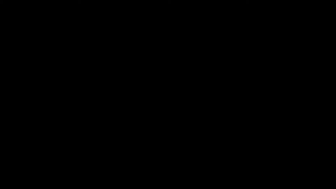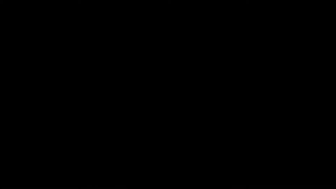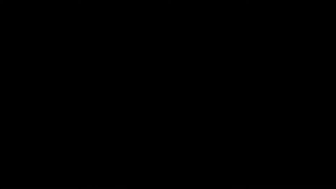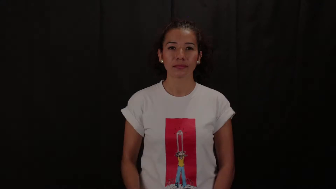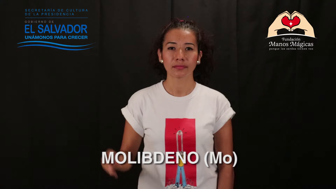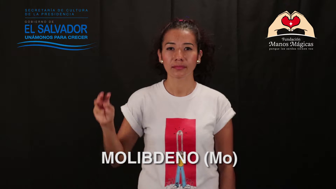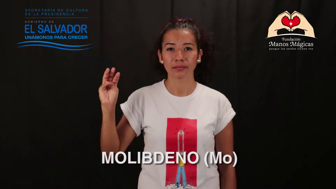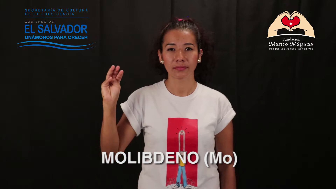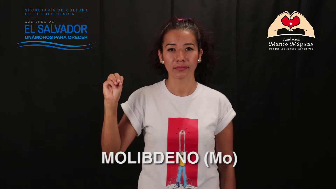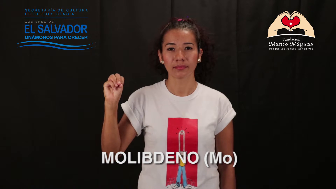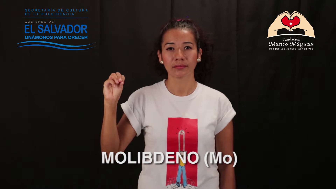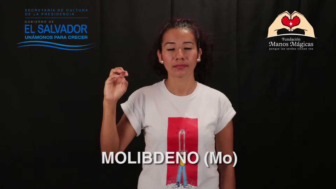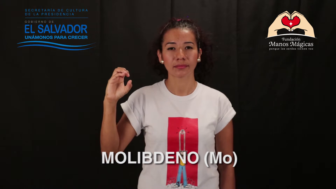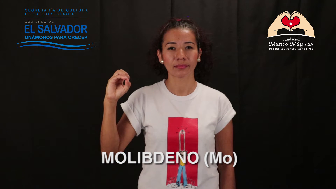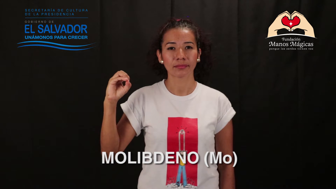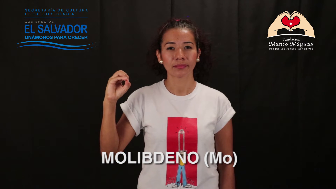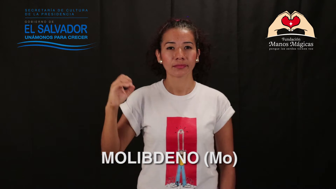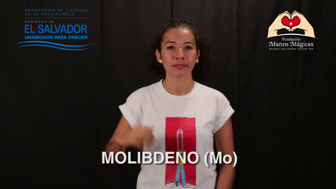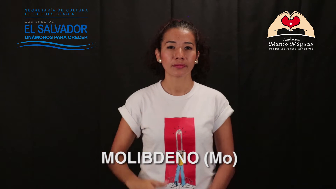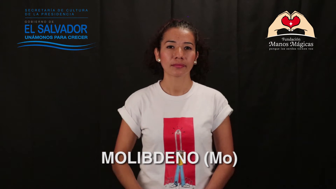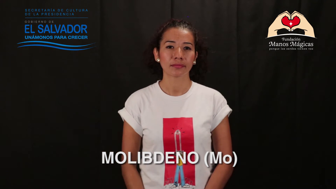MOLIBDENO